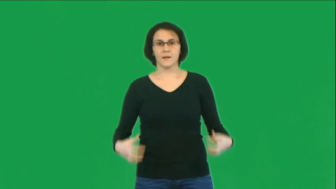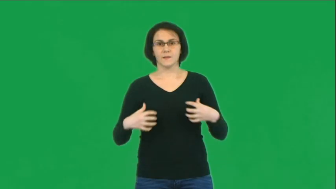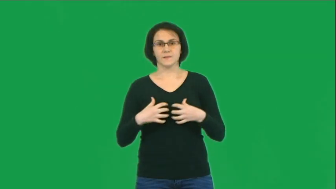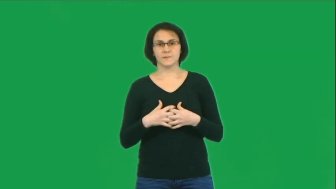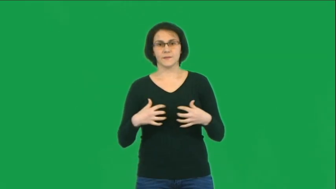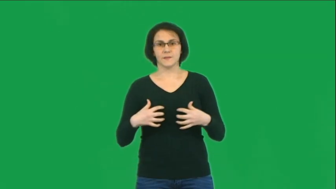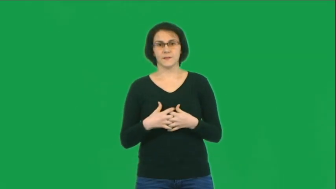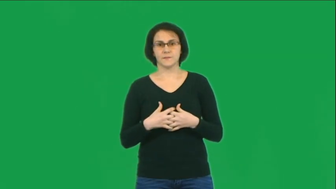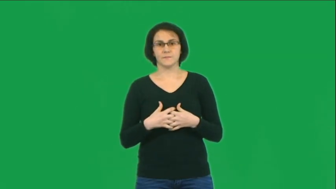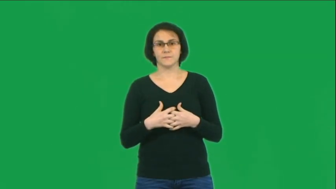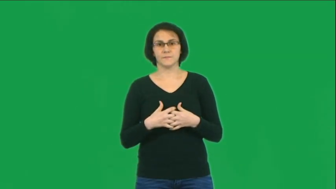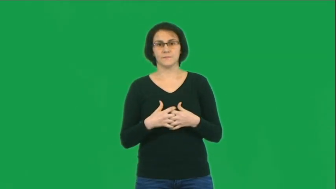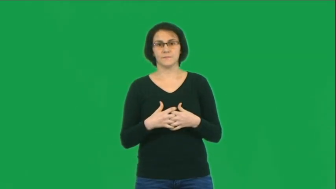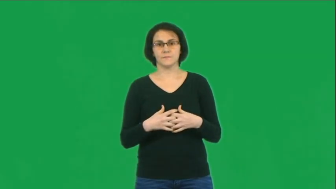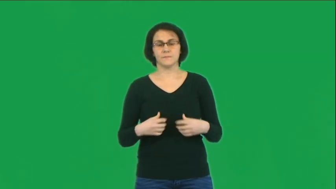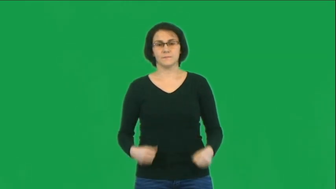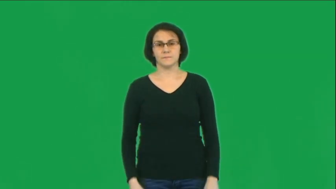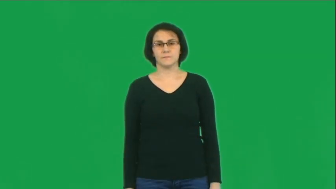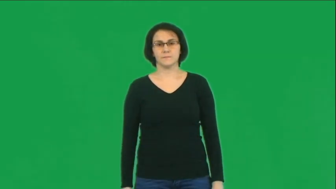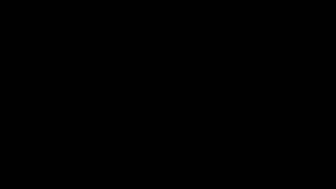sweter